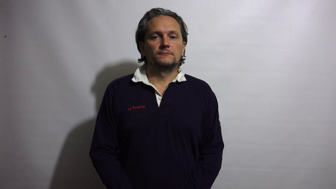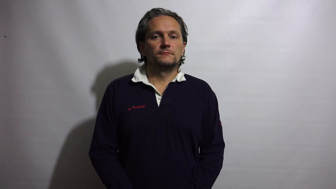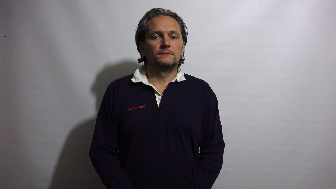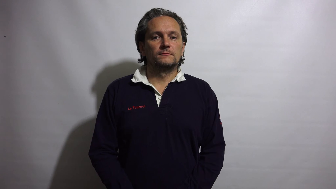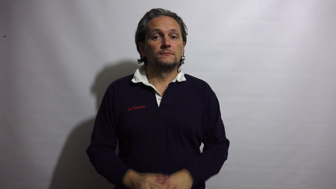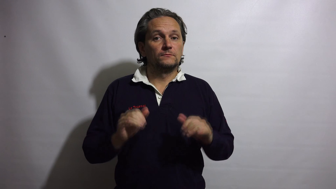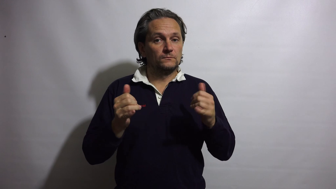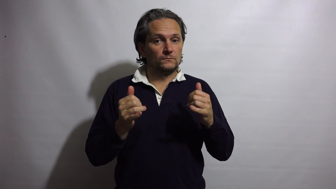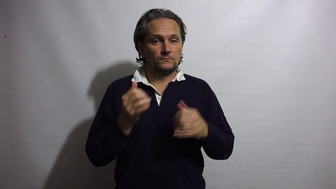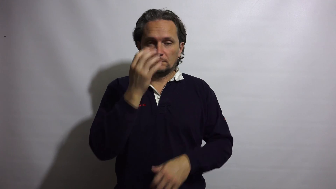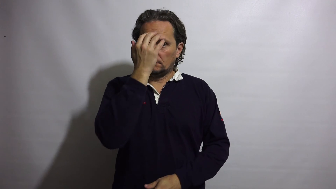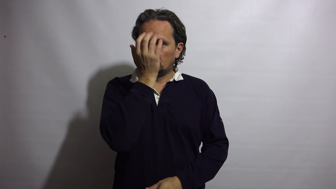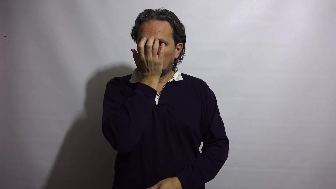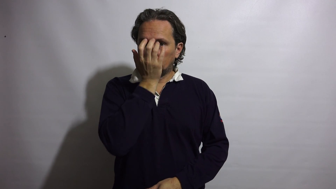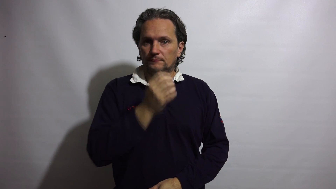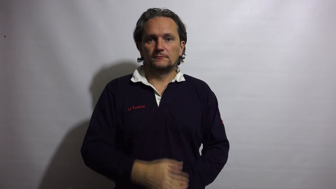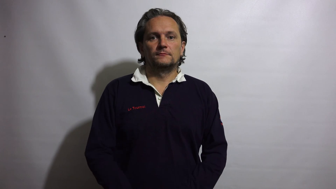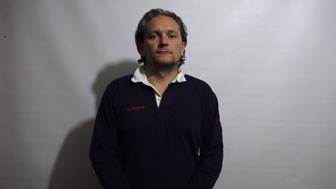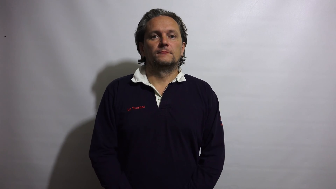Jeu de carnaval